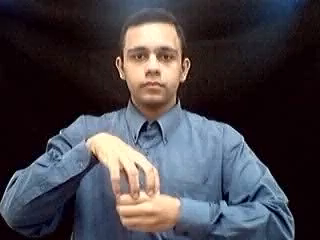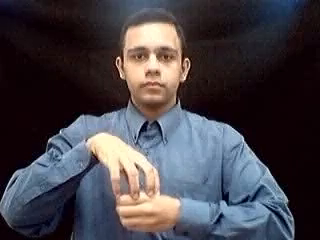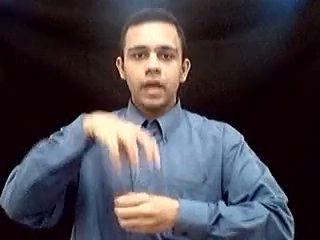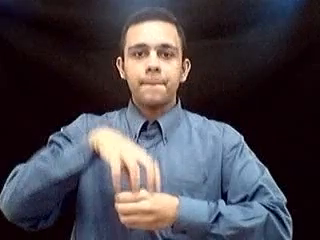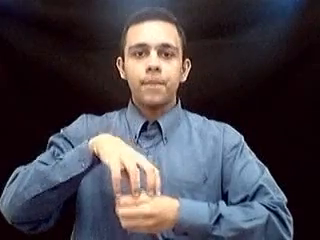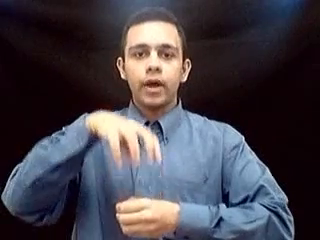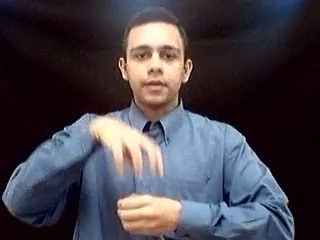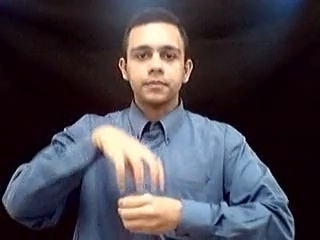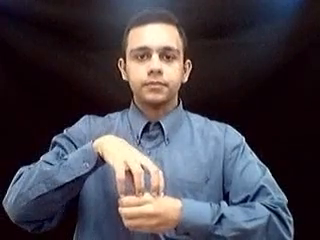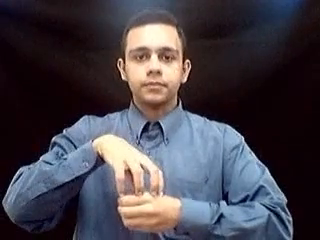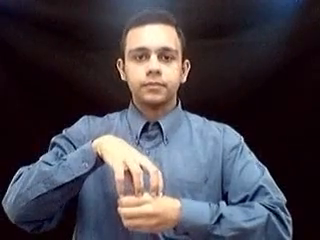amora